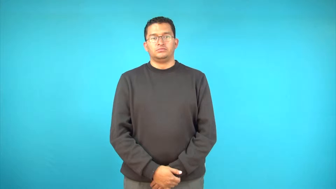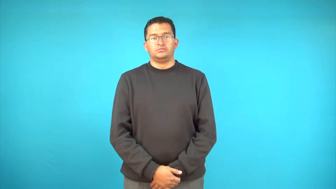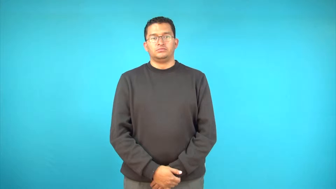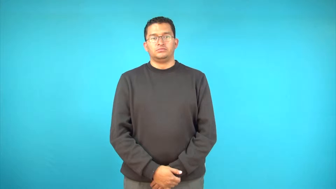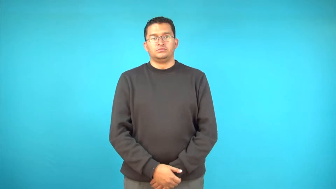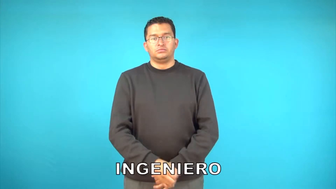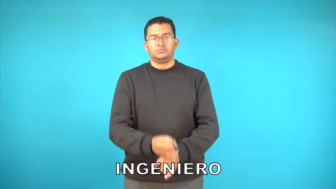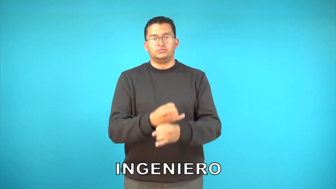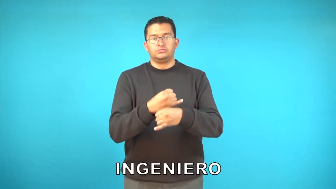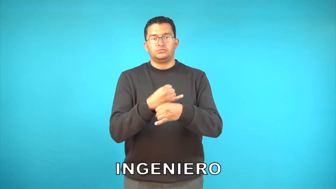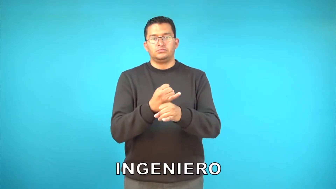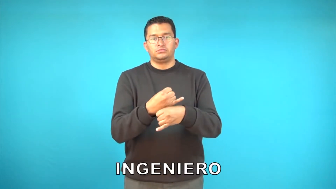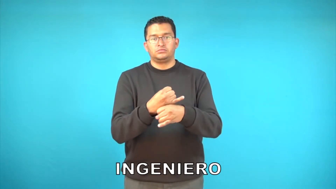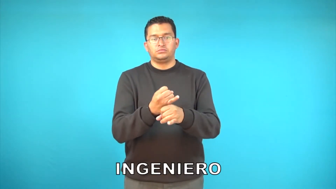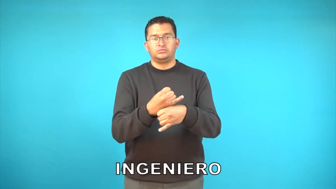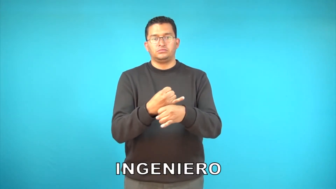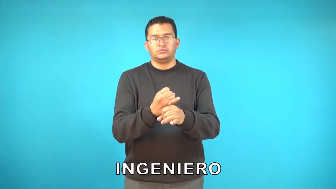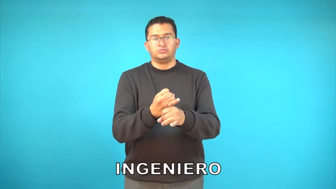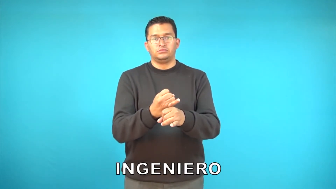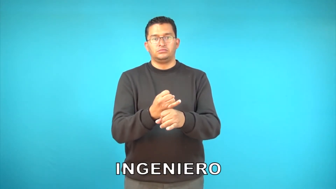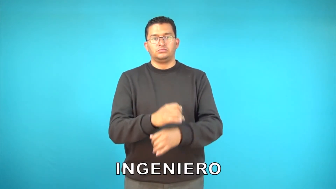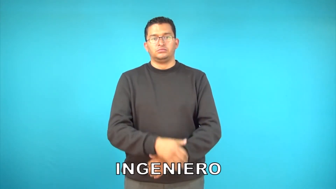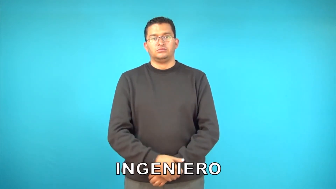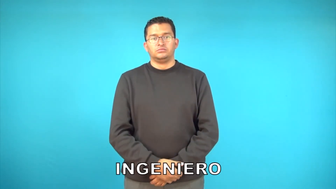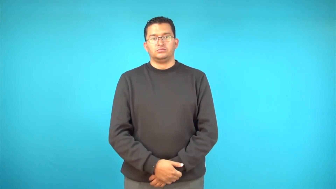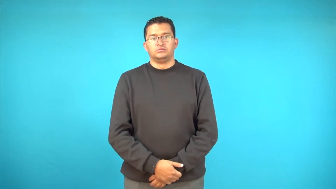INGENIERO